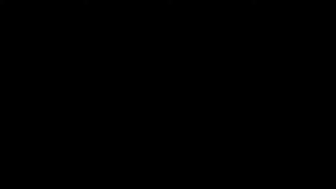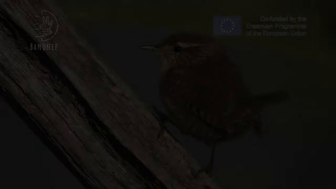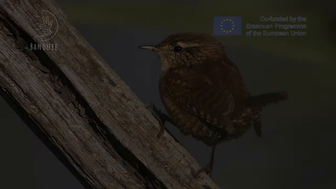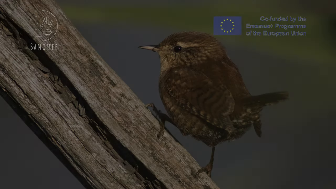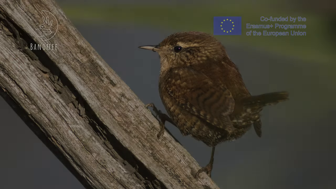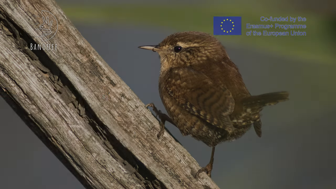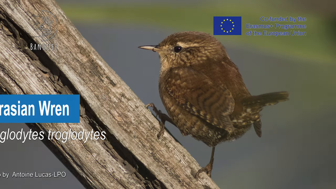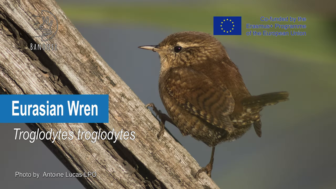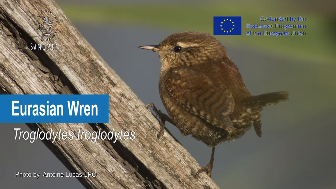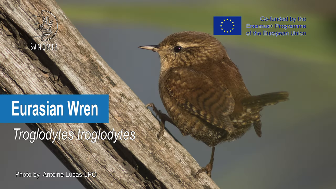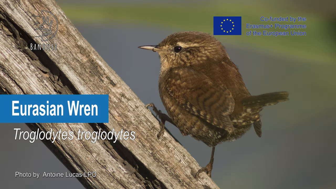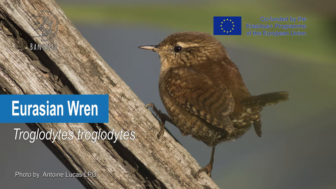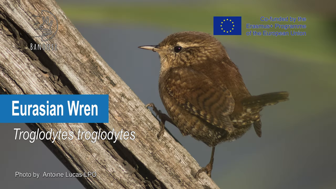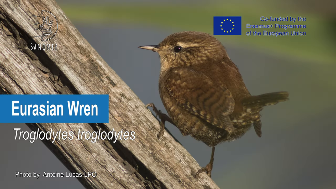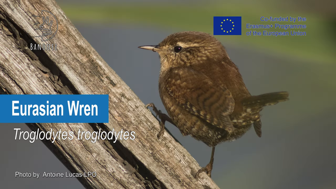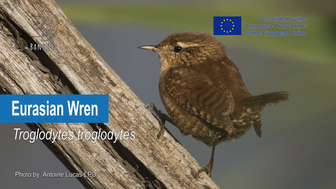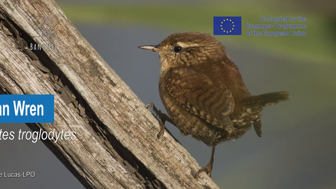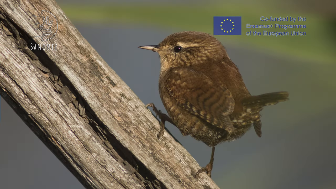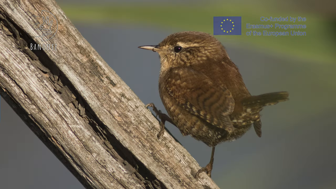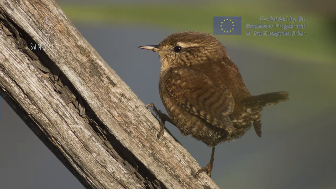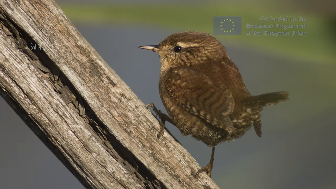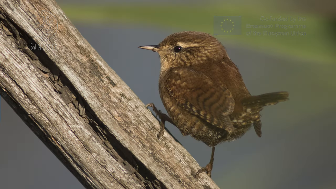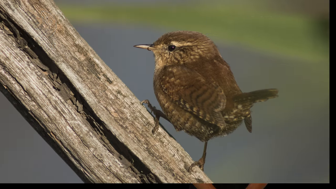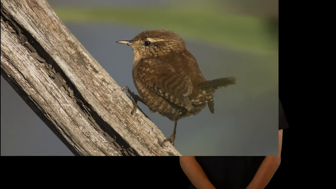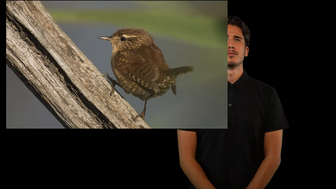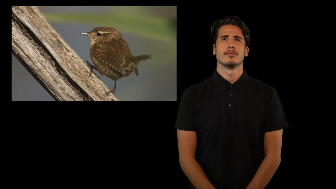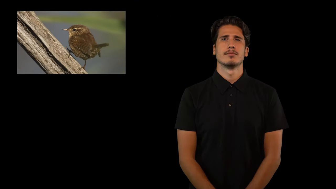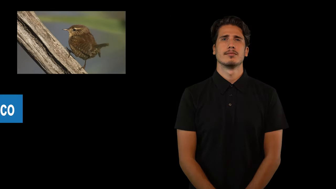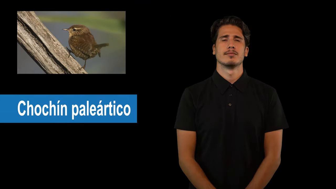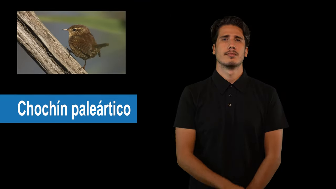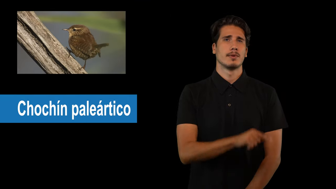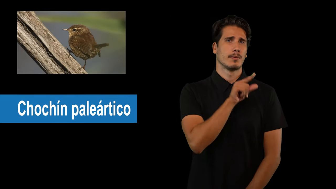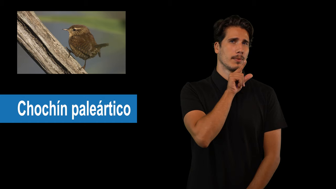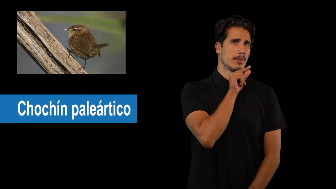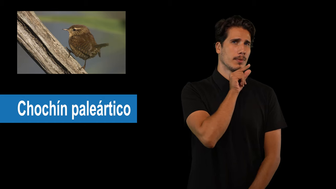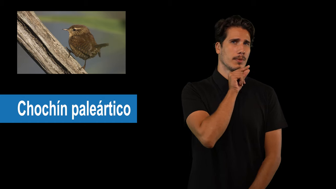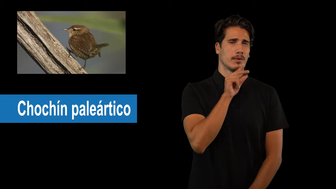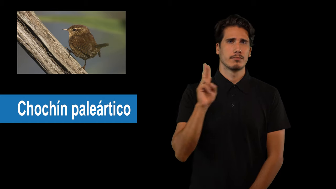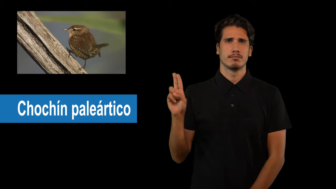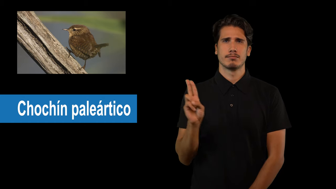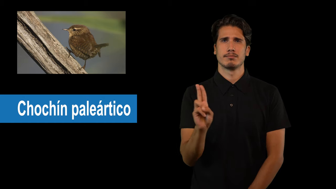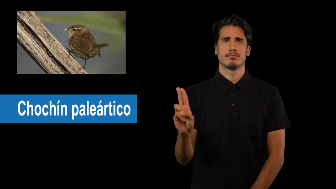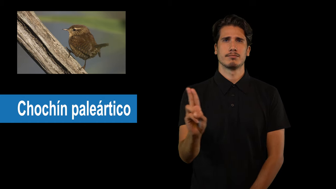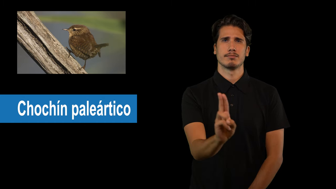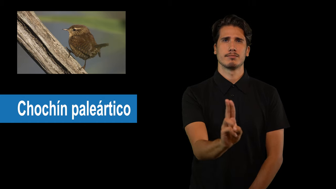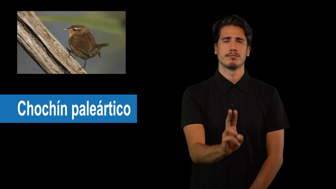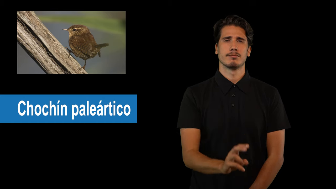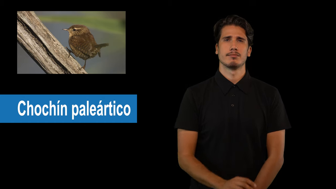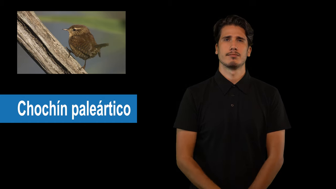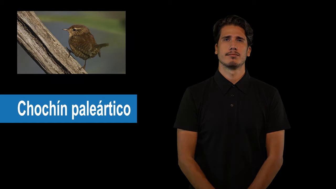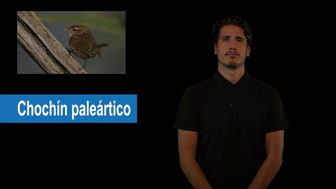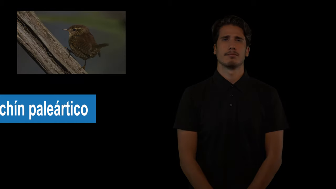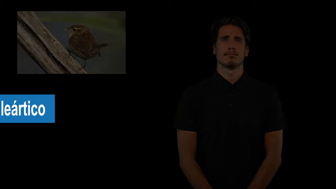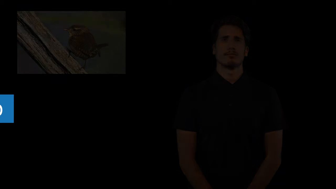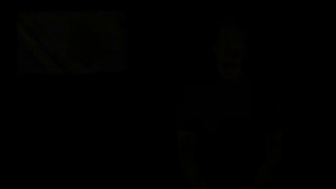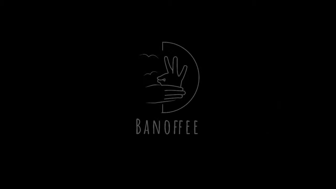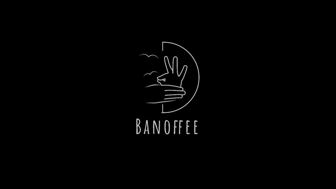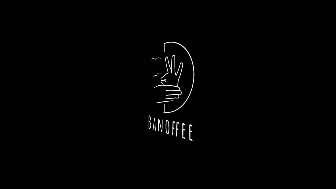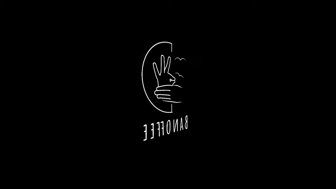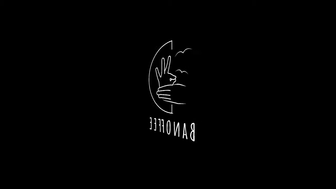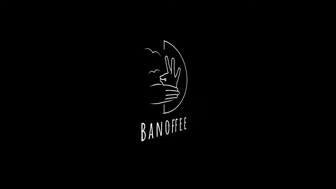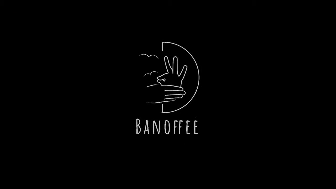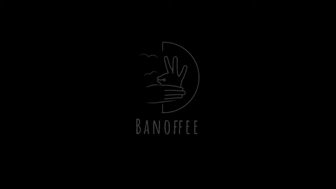Chochín paleártico